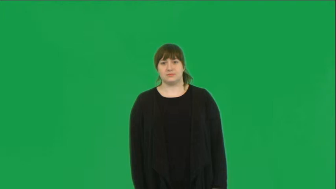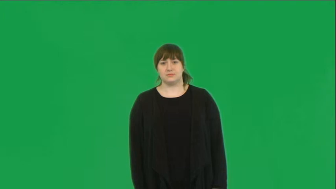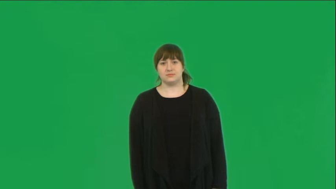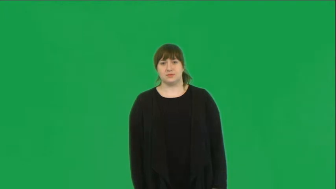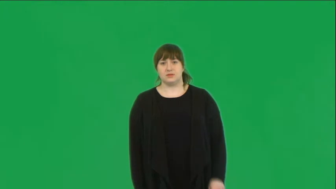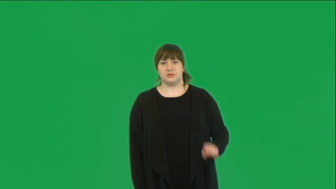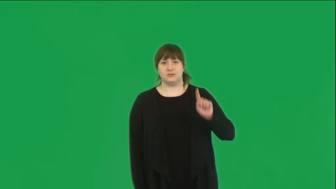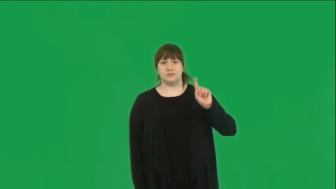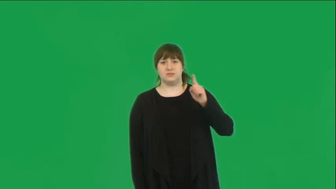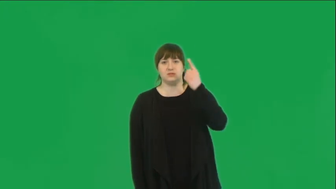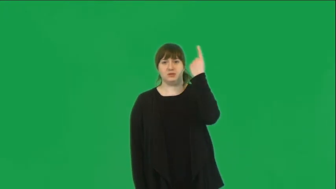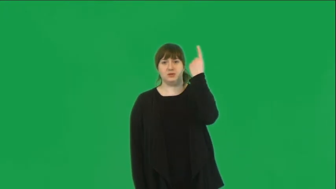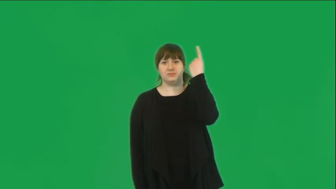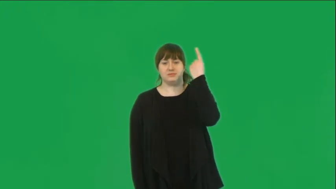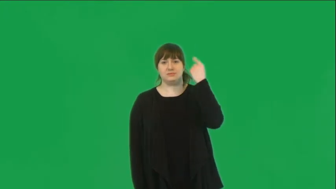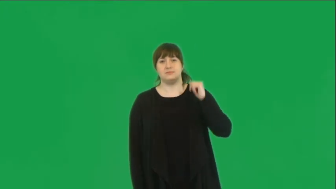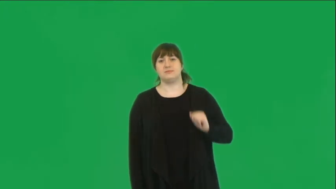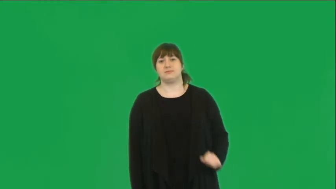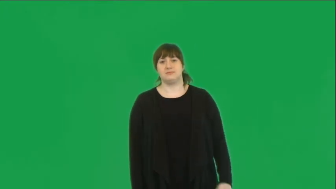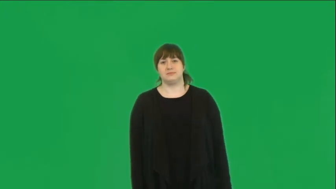wysoki